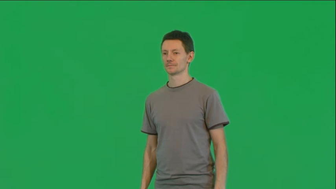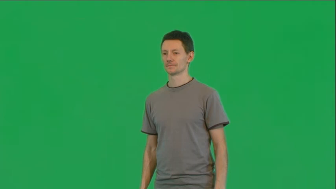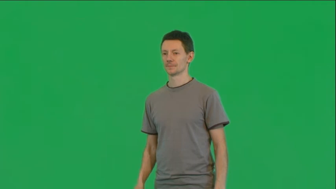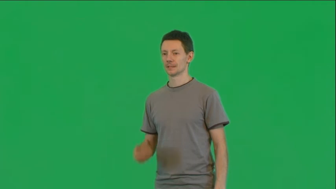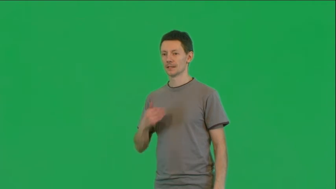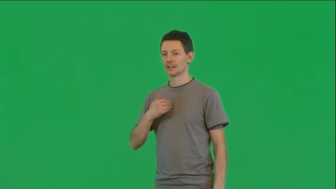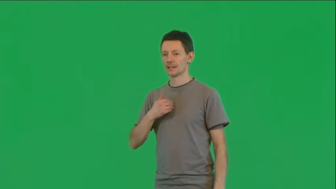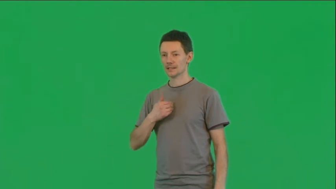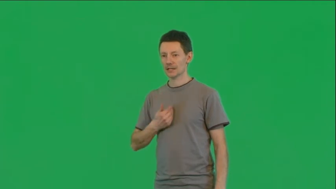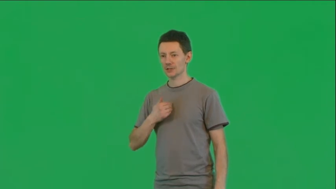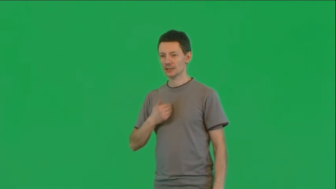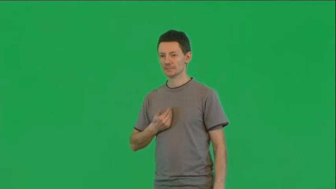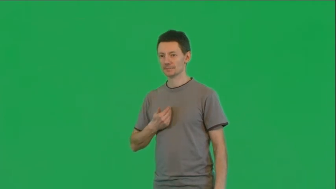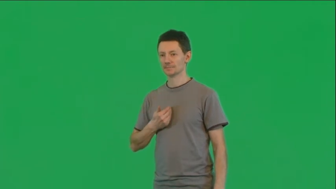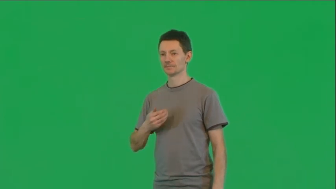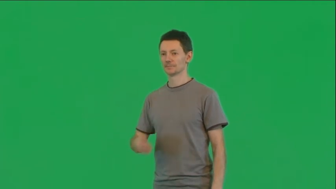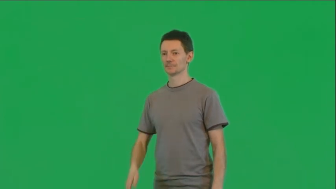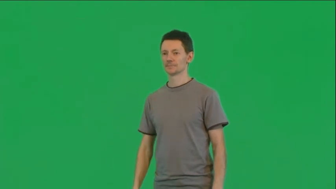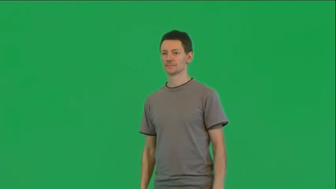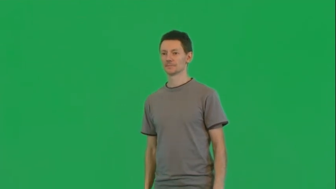kaszel